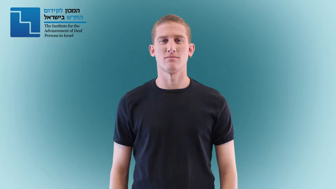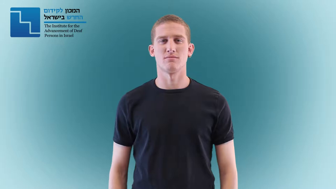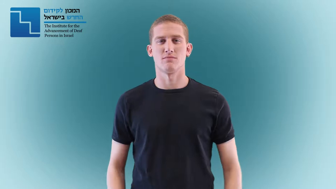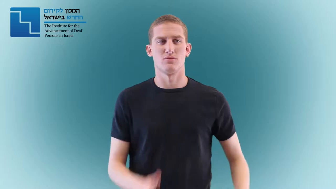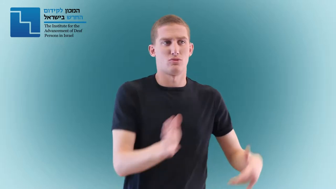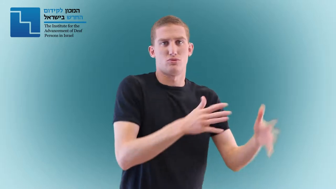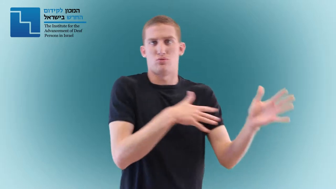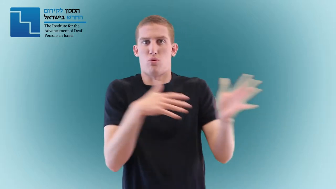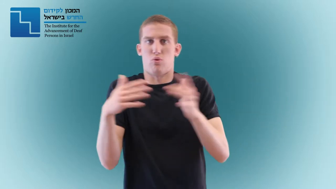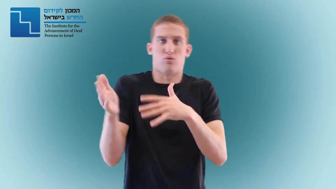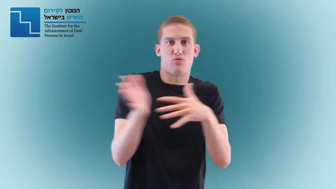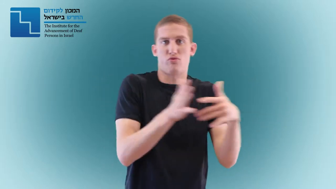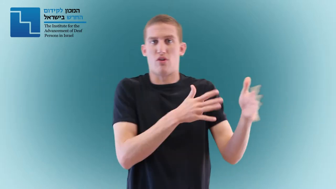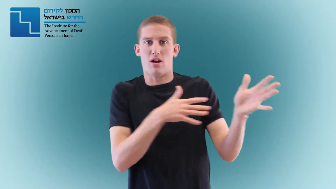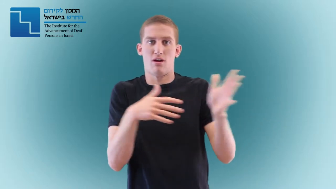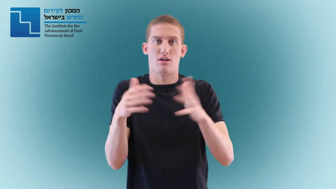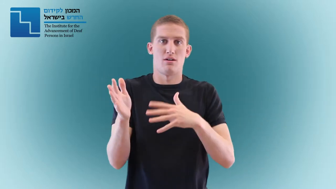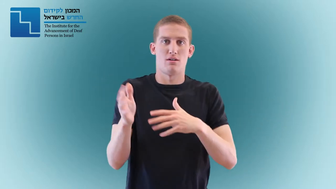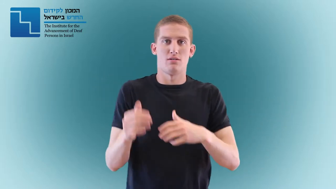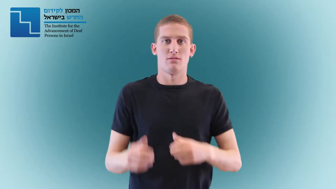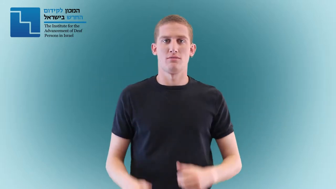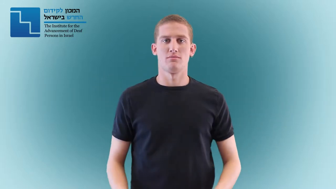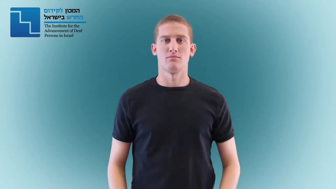סופה